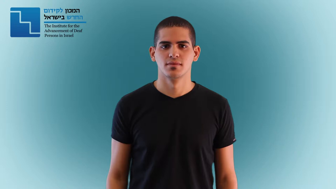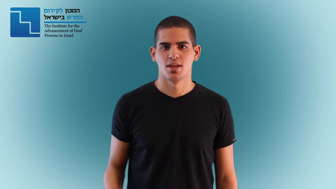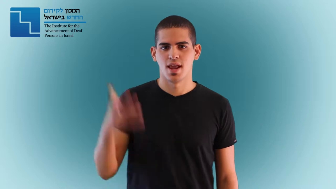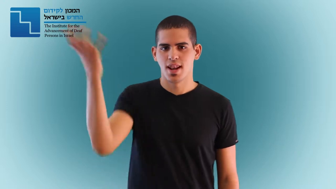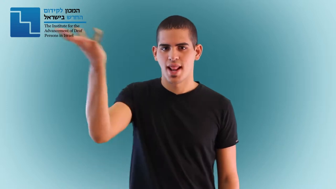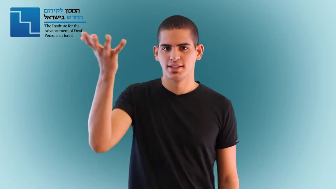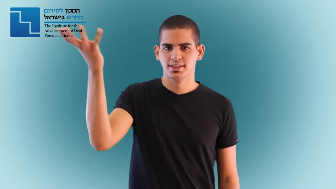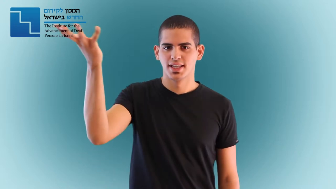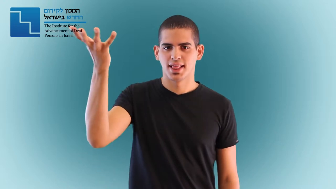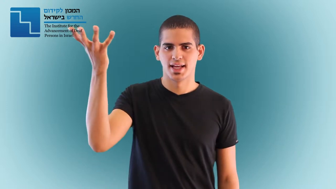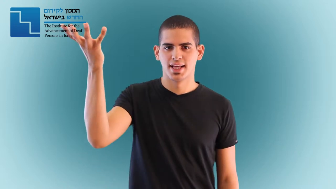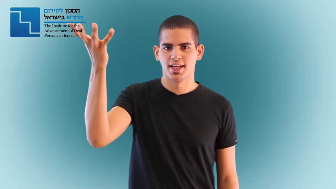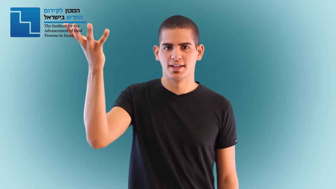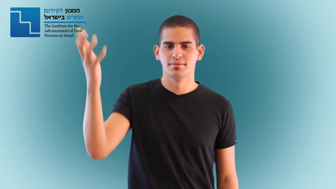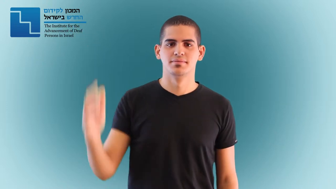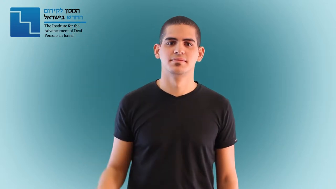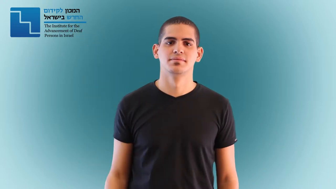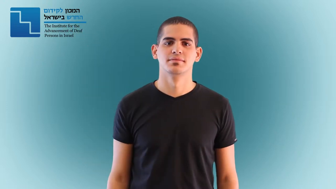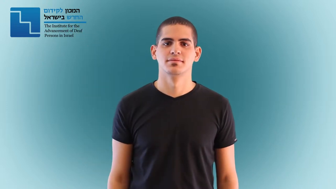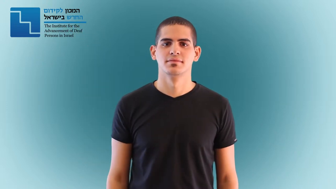ליל הסדר